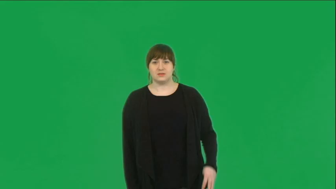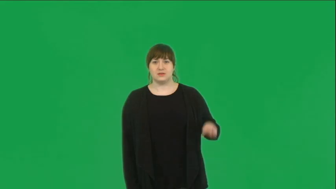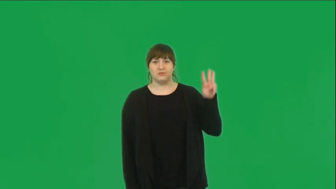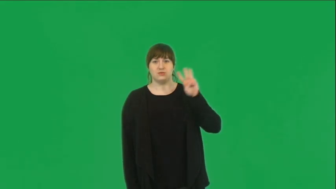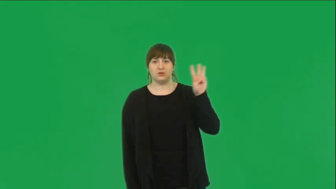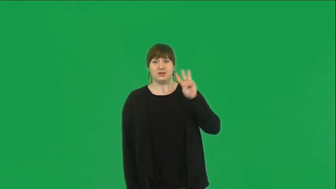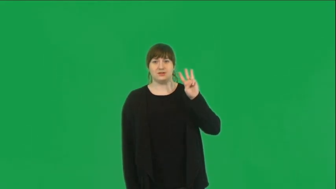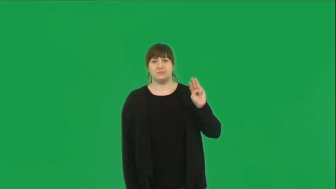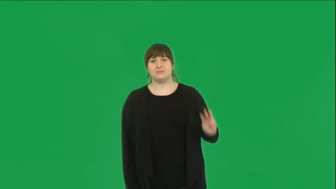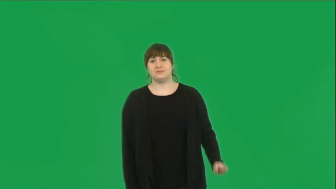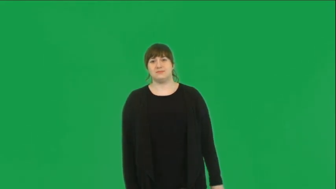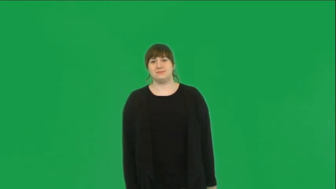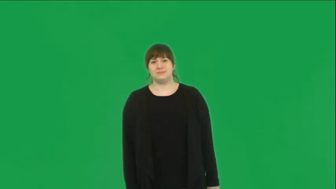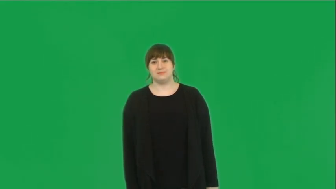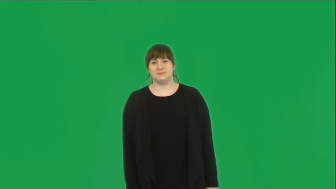wtorek